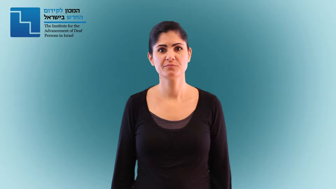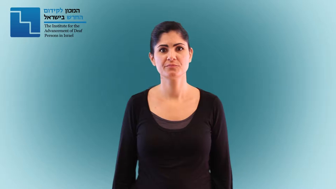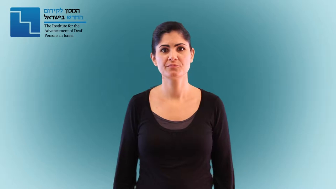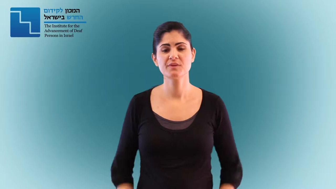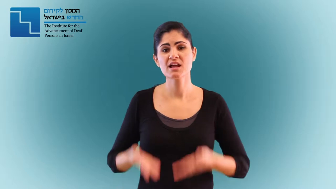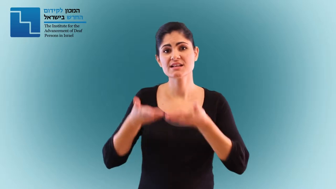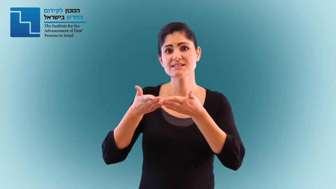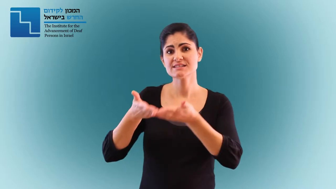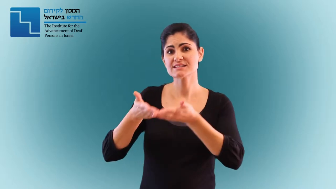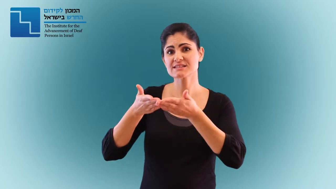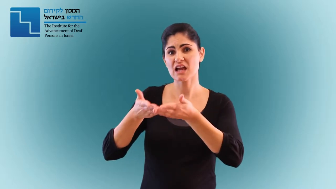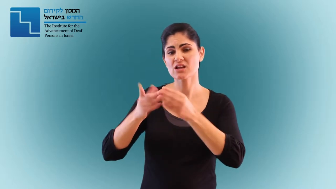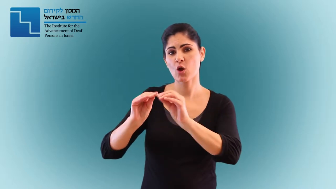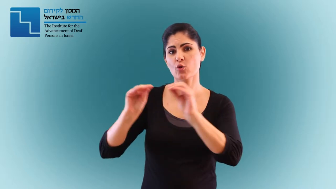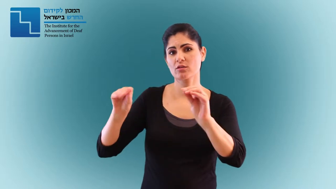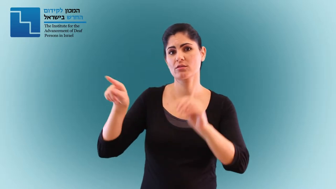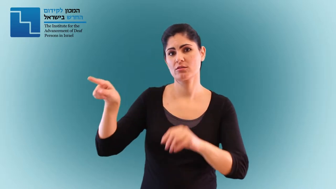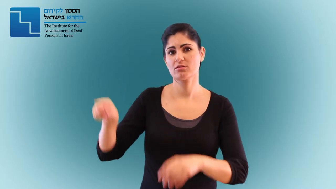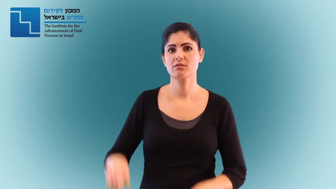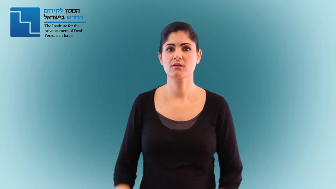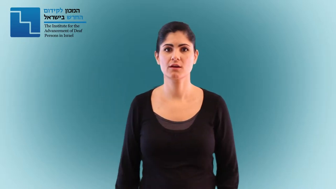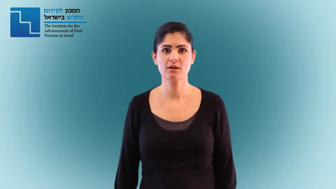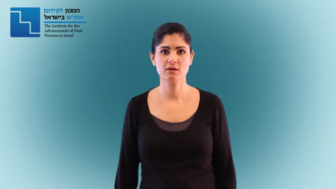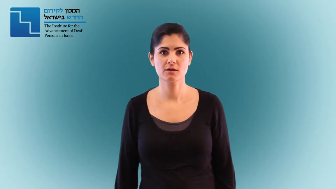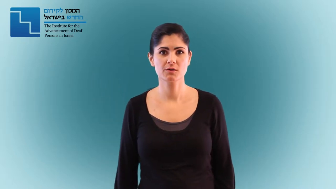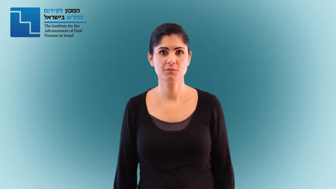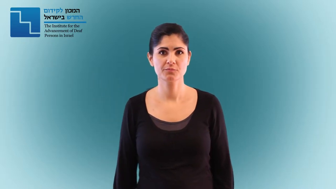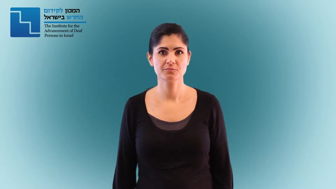סייע